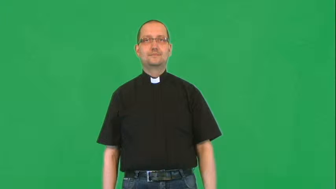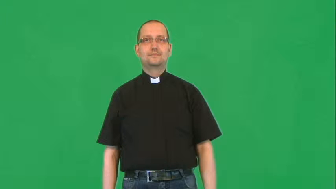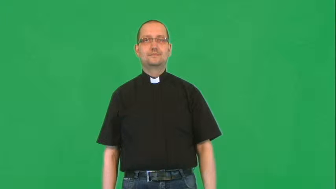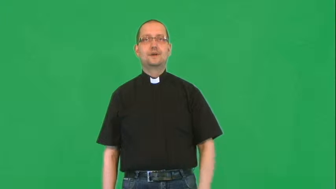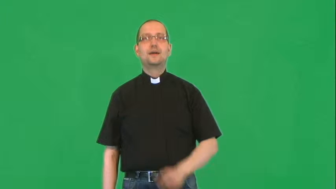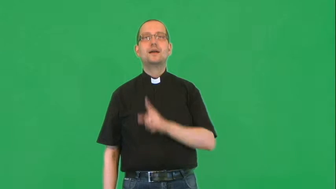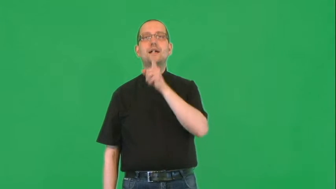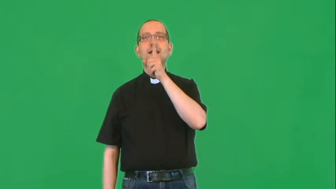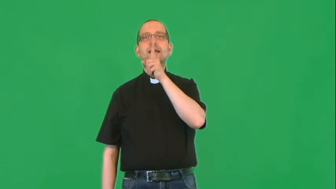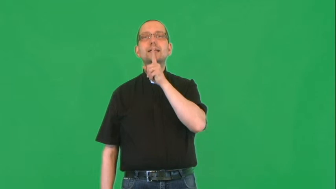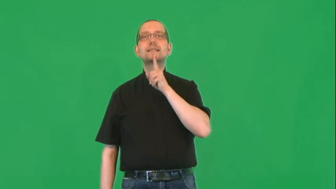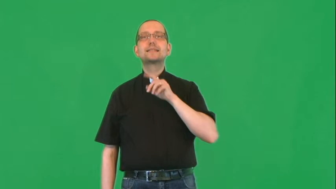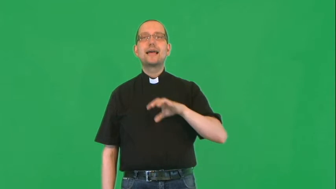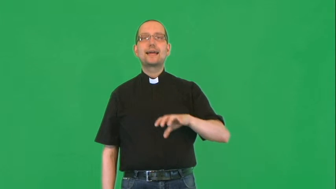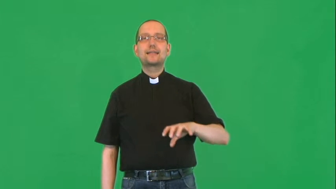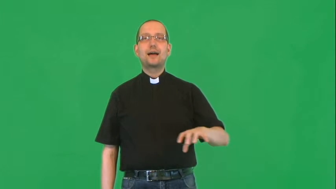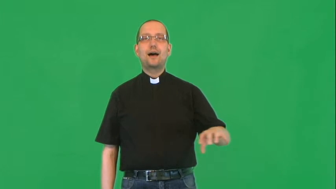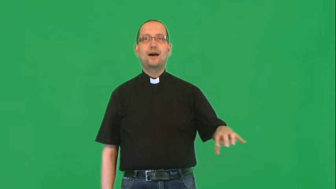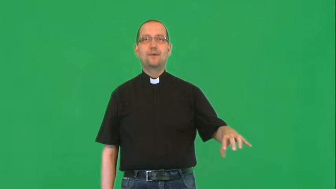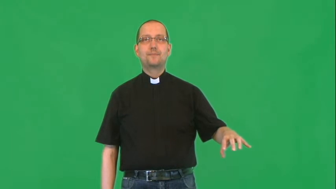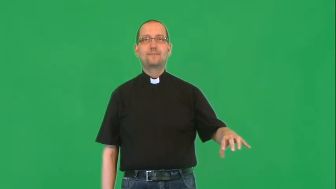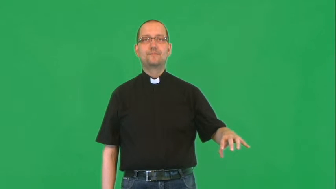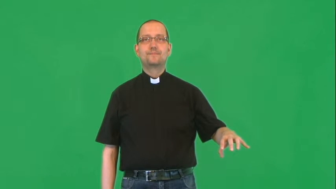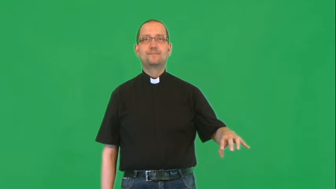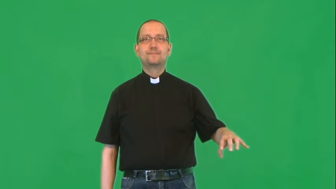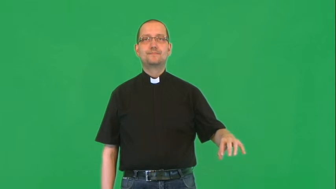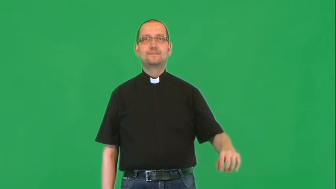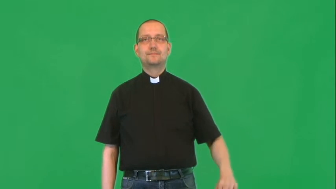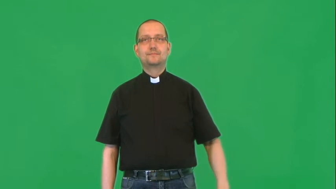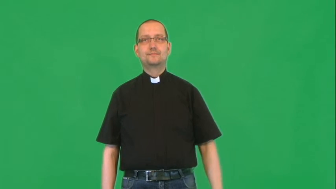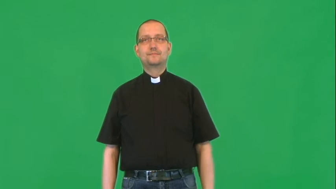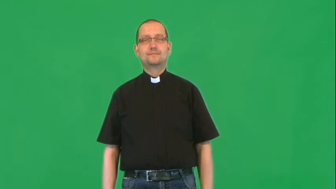sekta